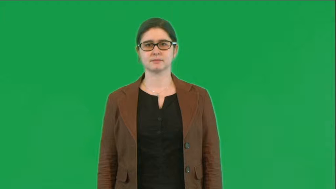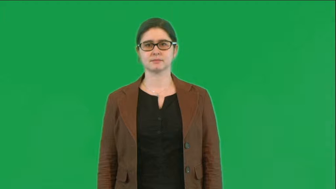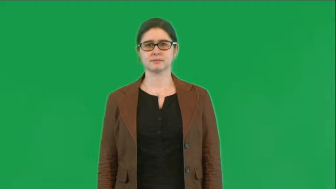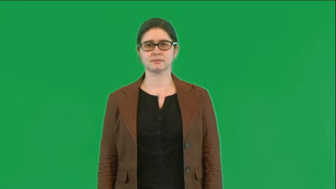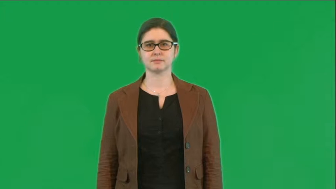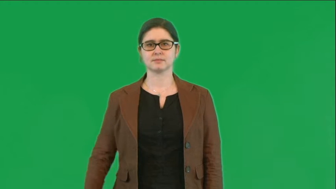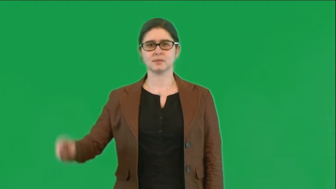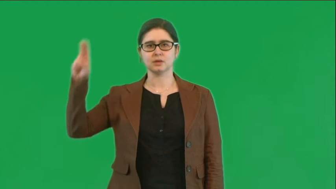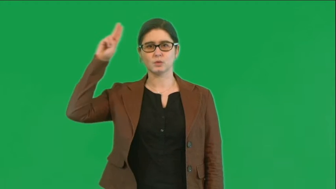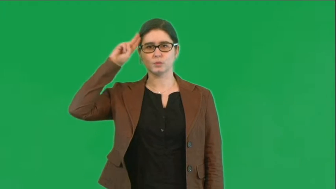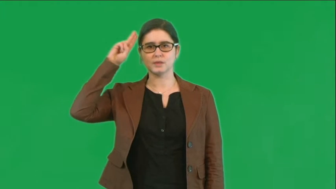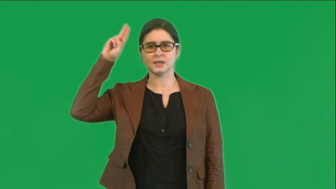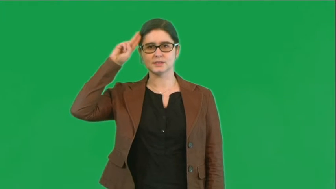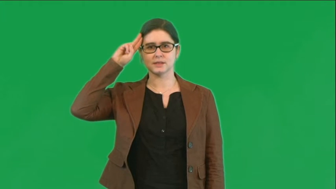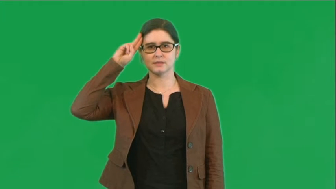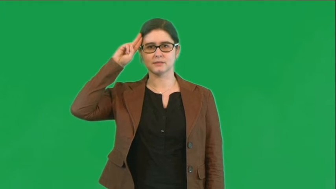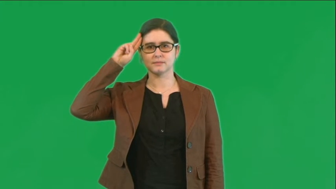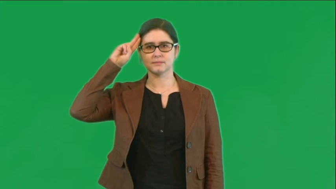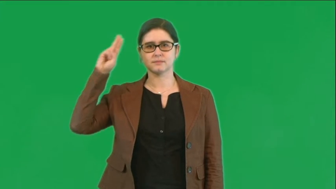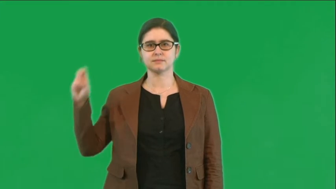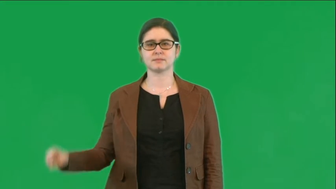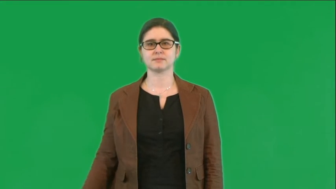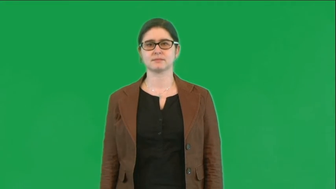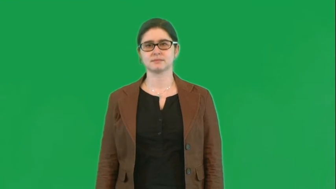ubikacja